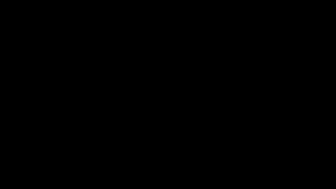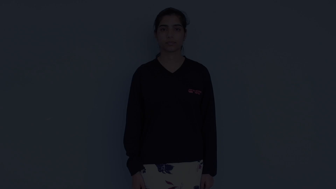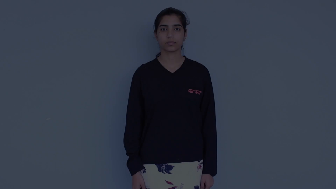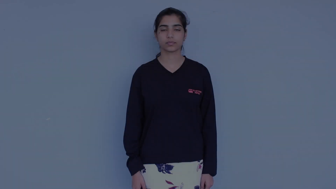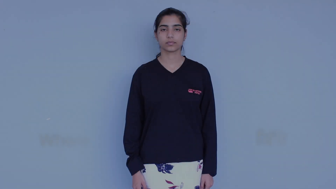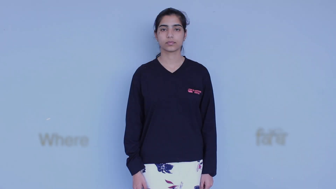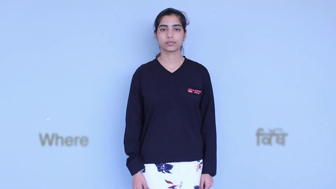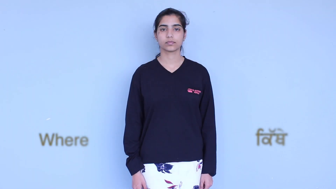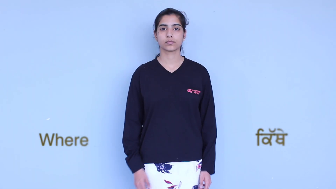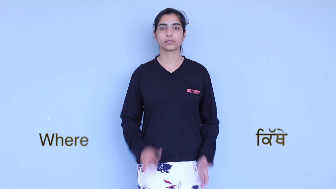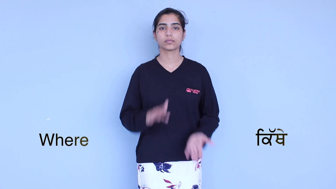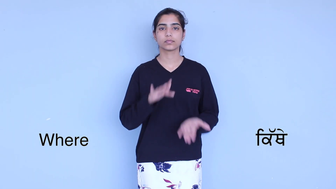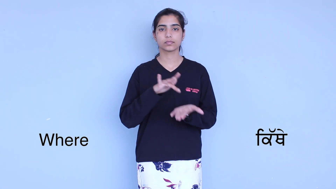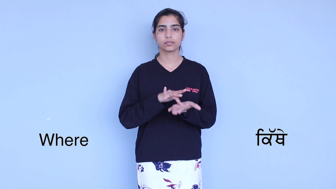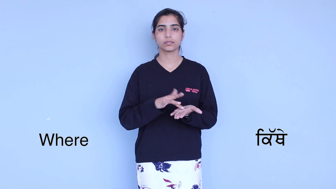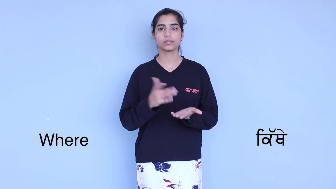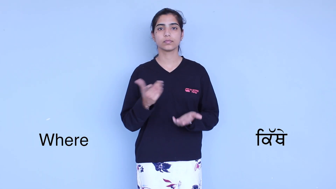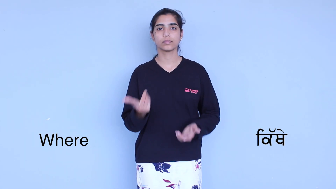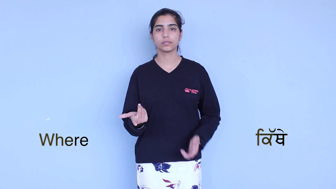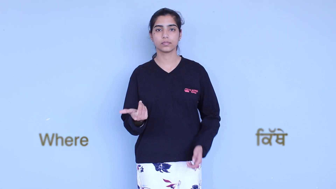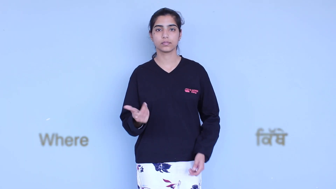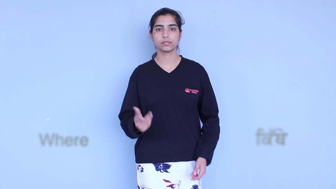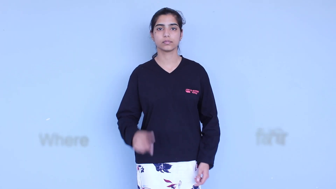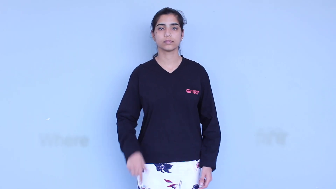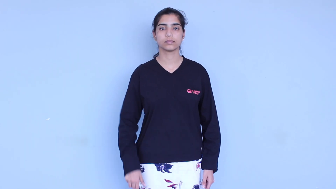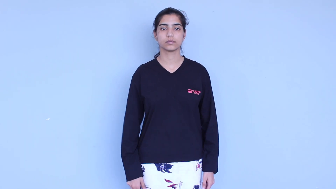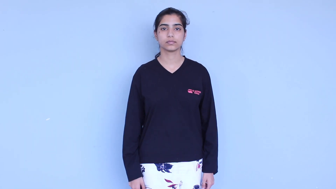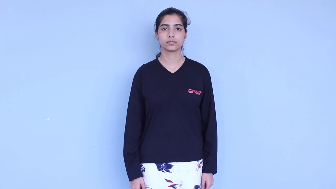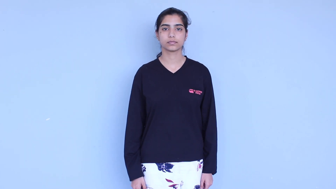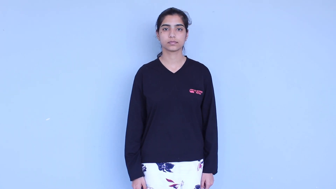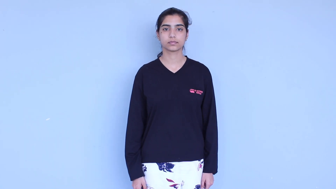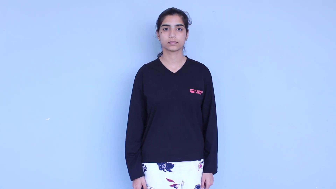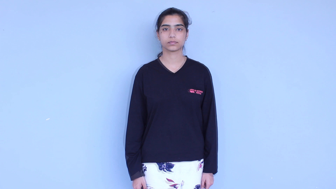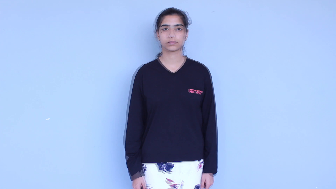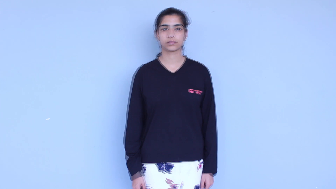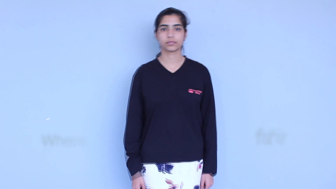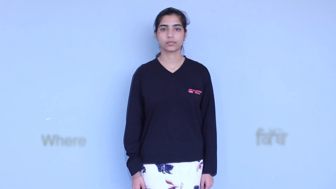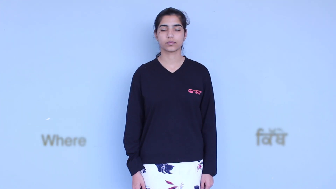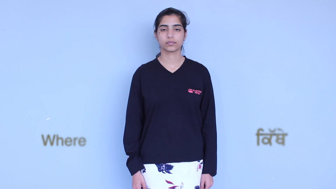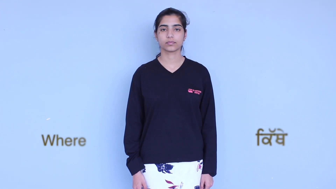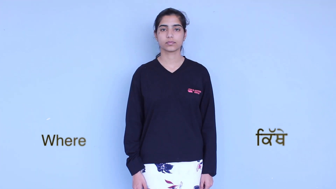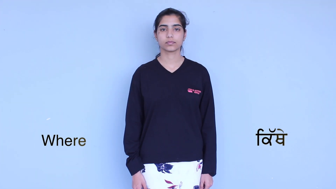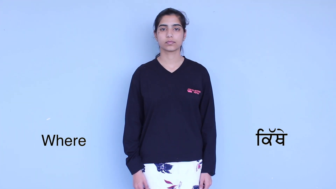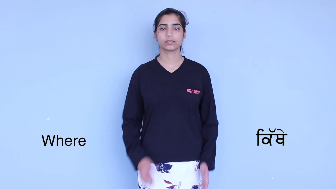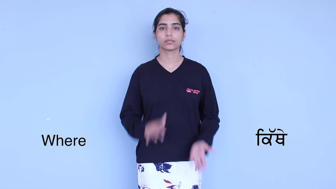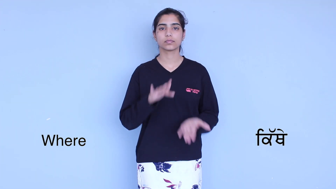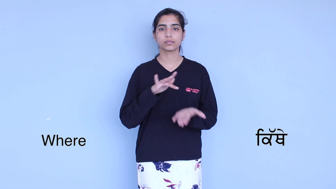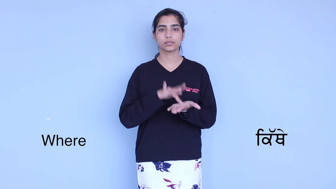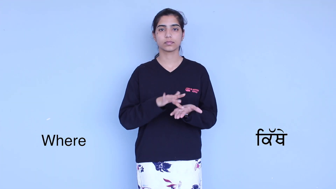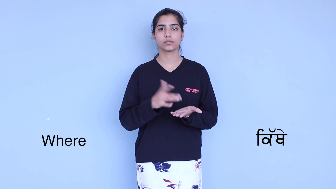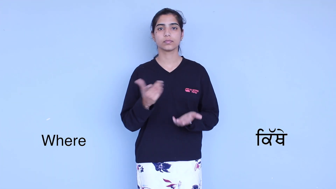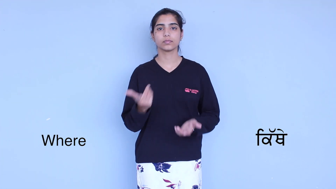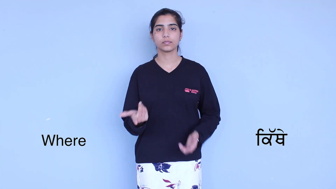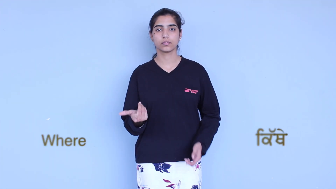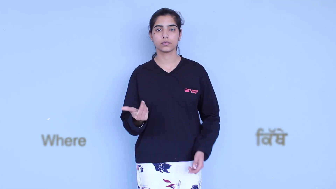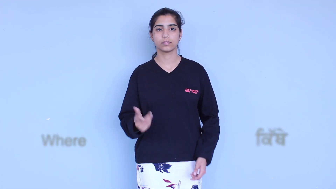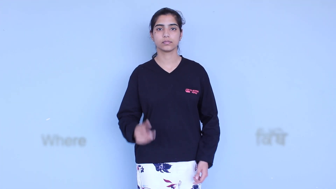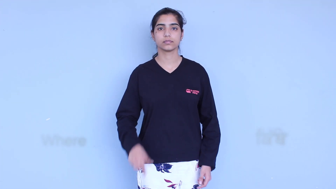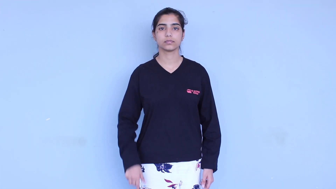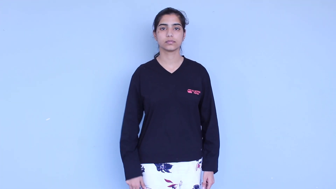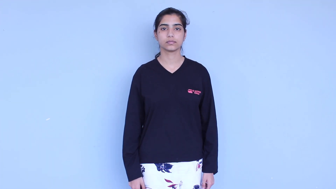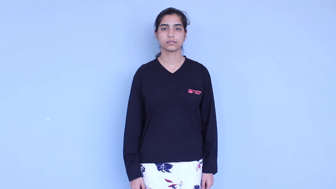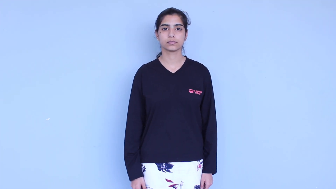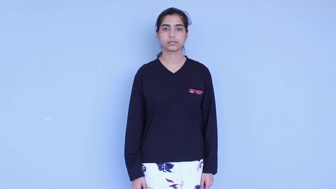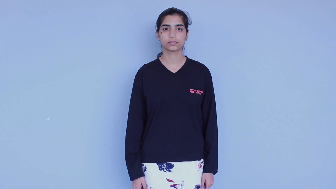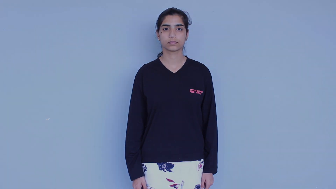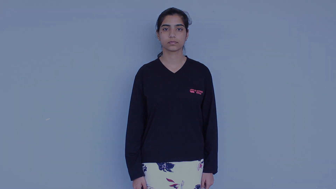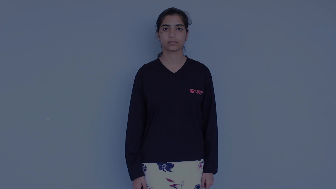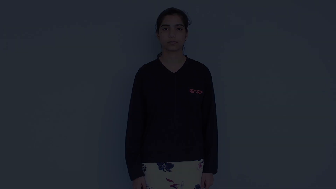ਕਿੱਥੇ